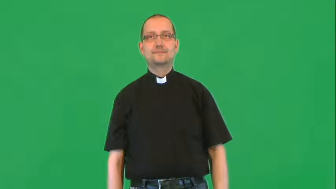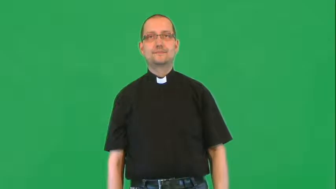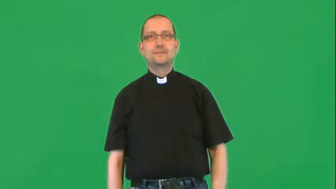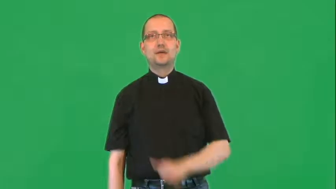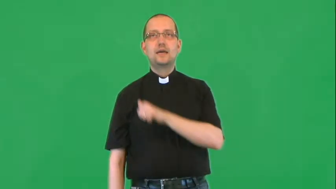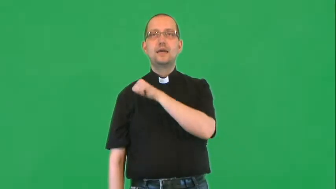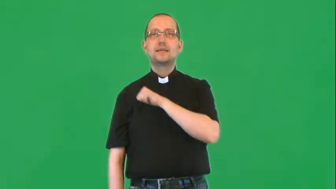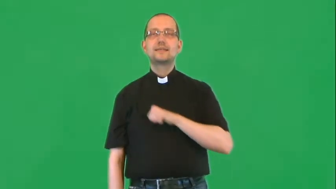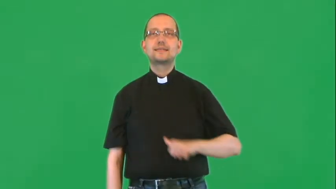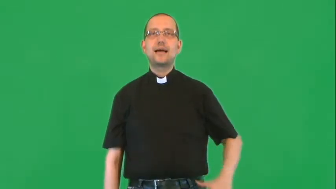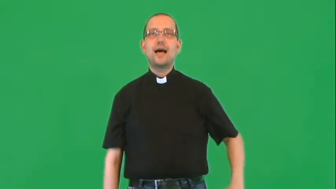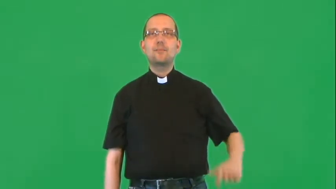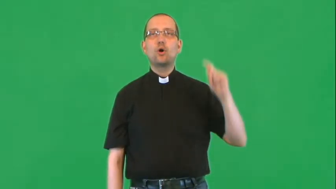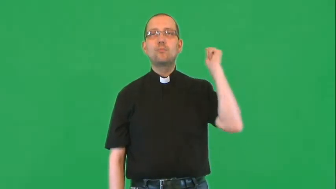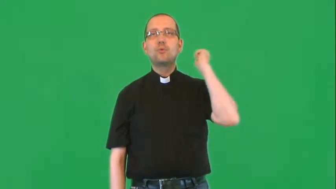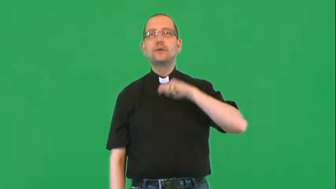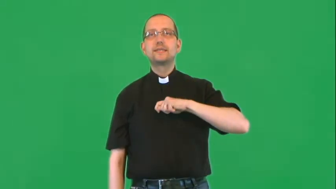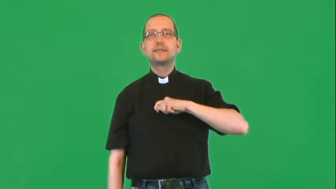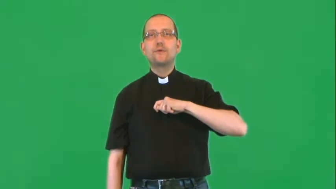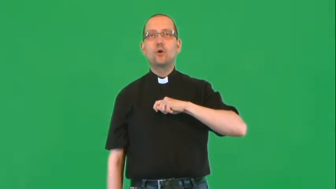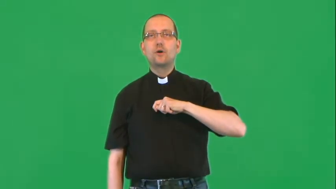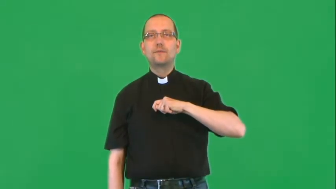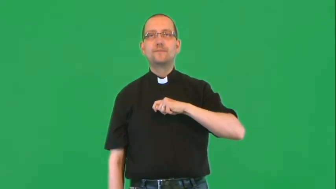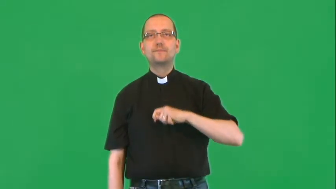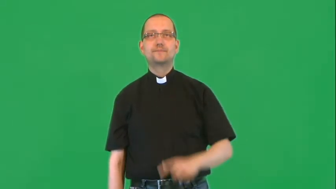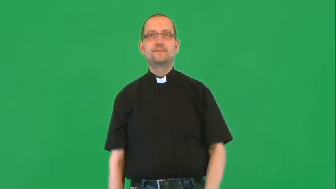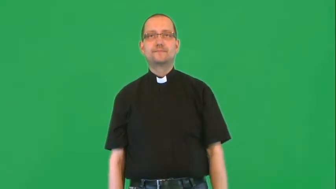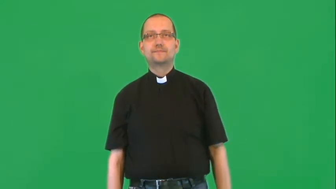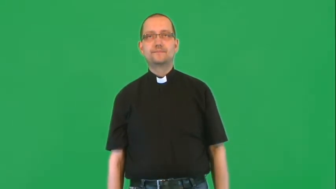samobójstwo